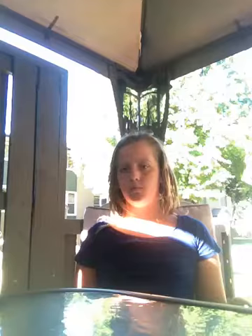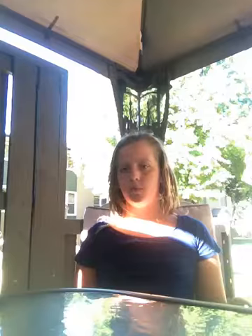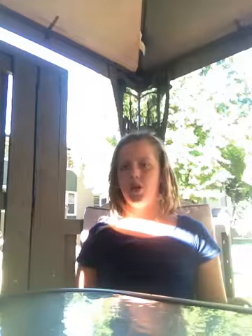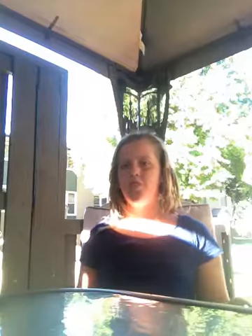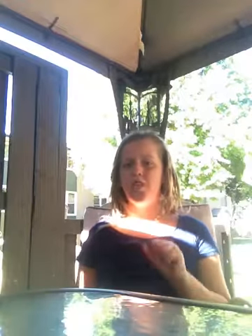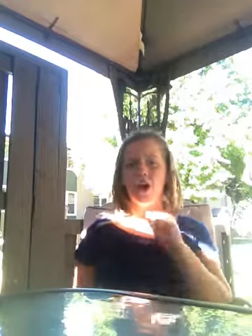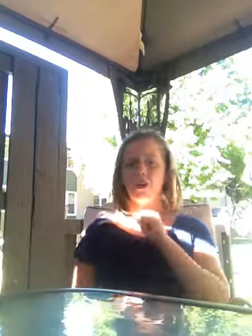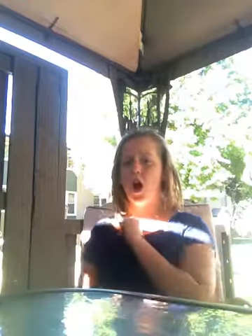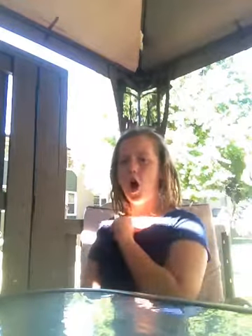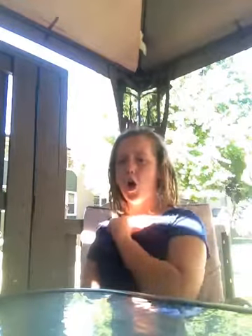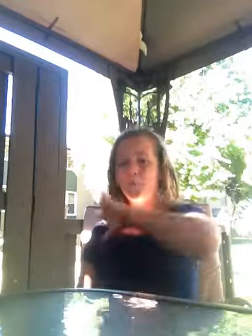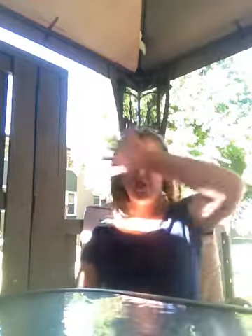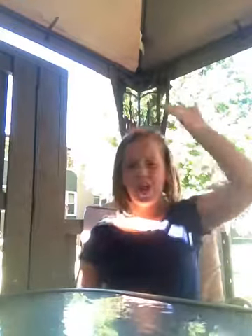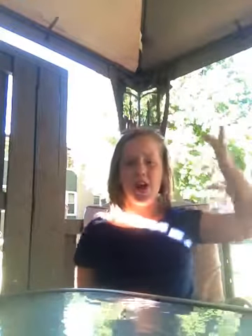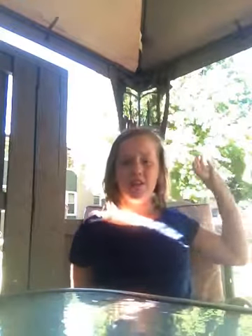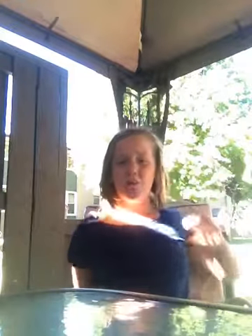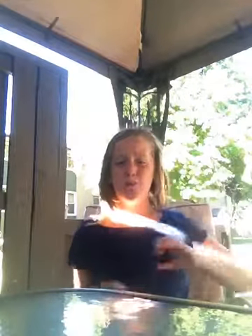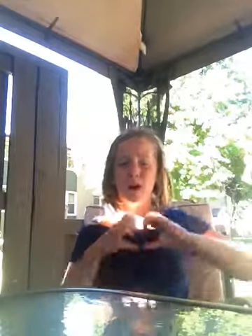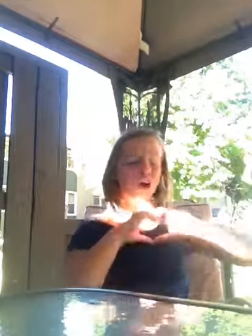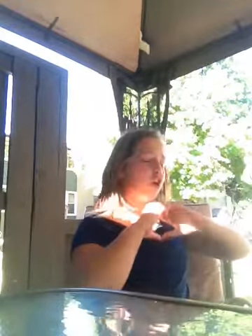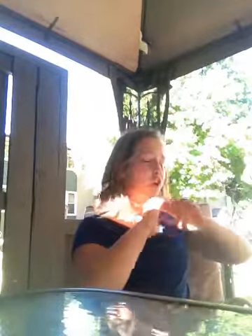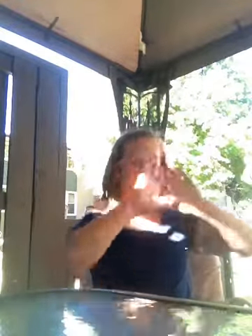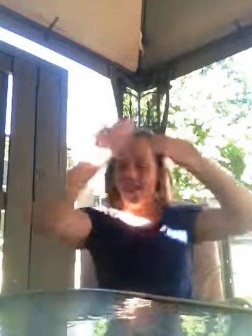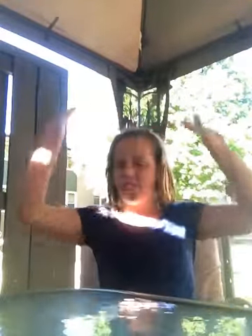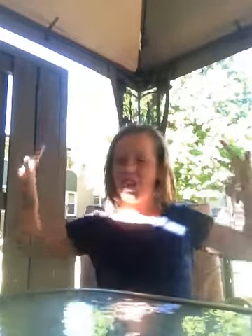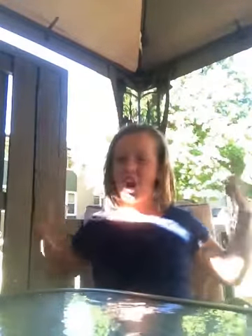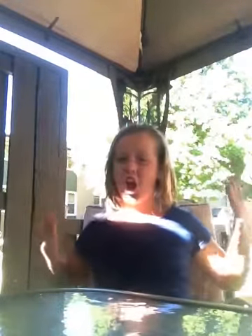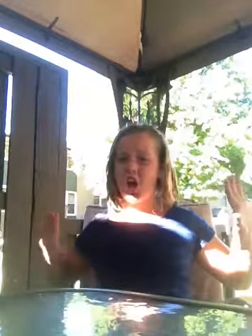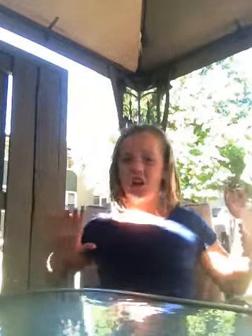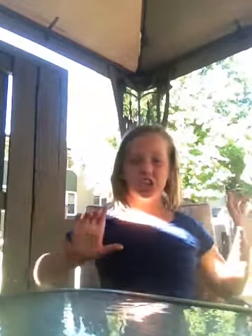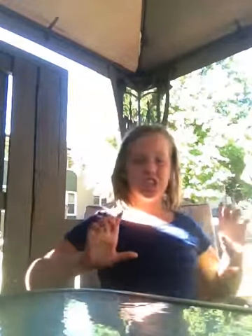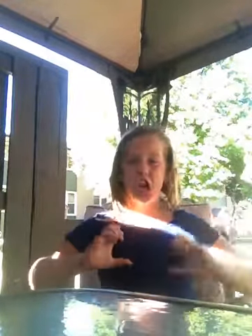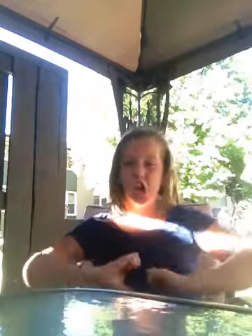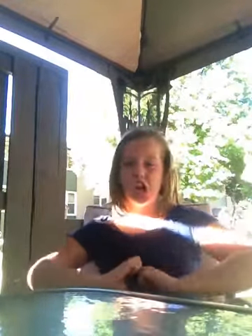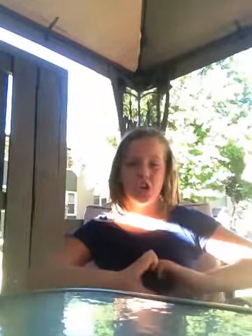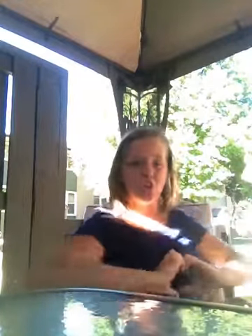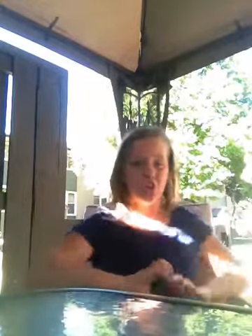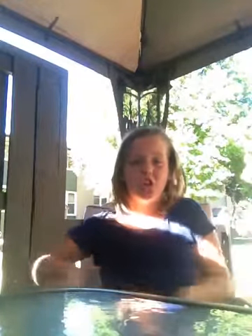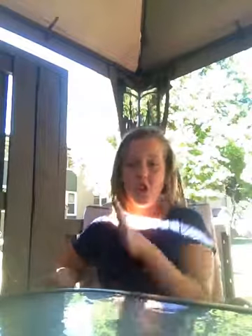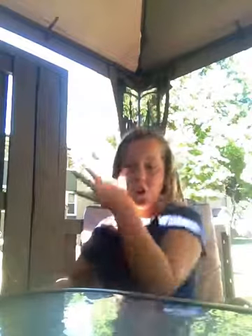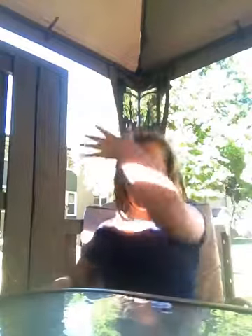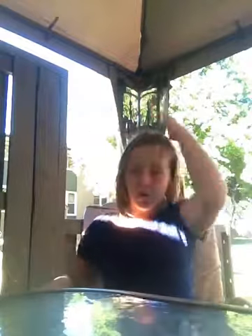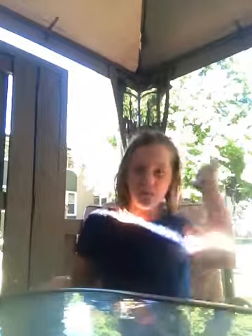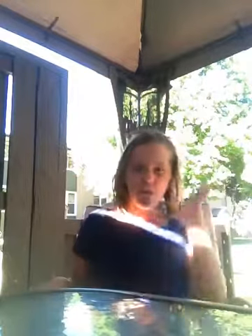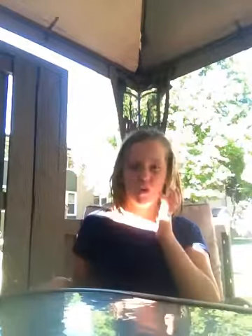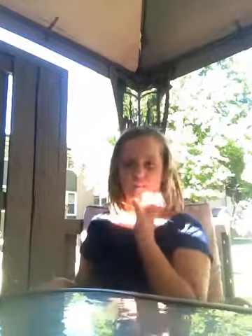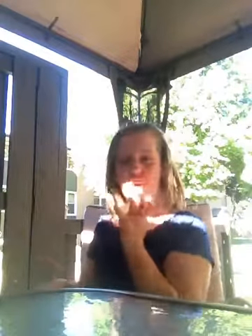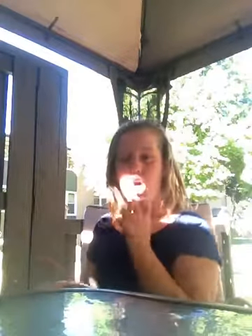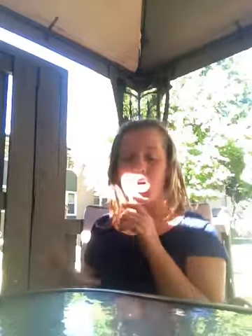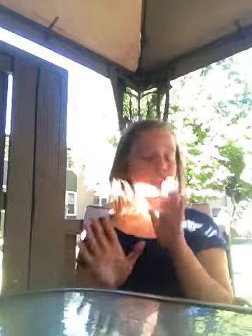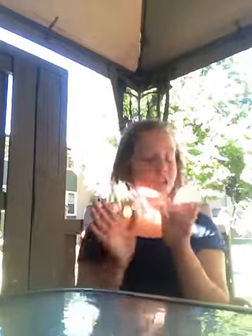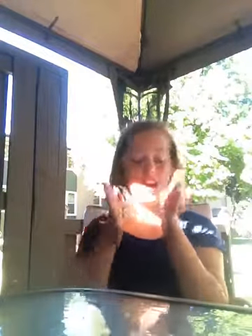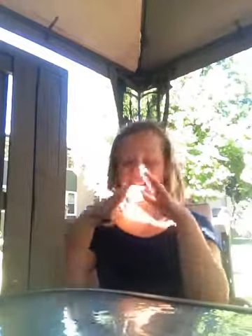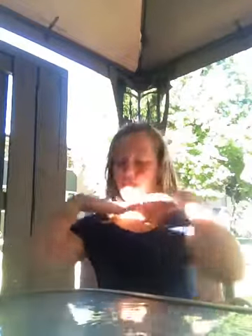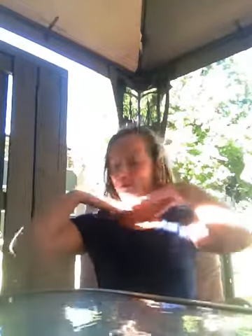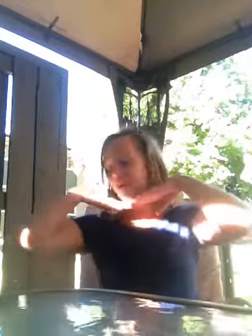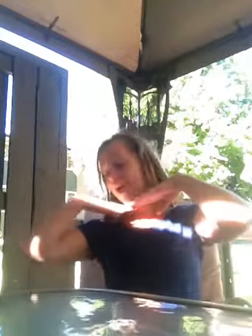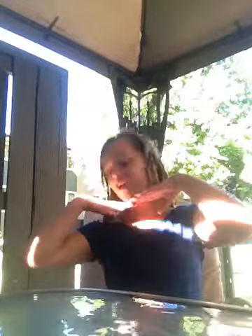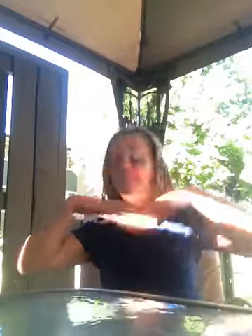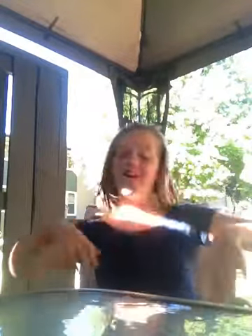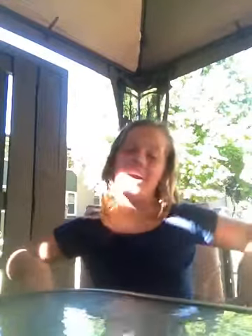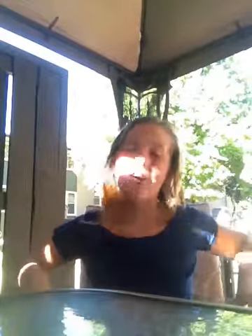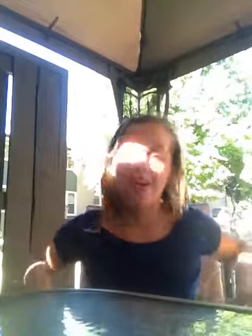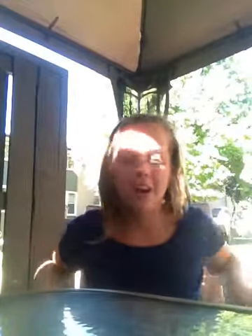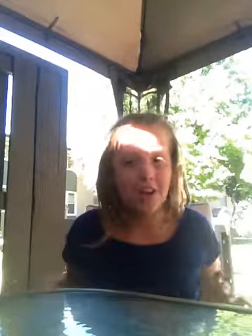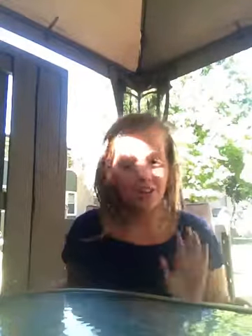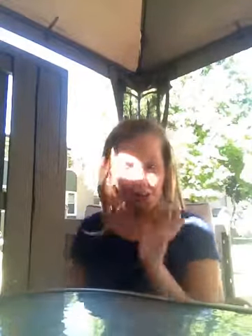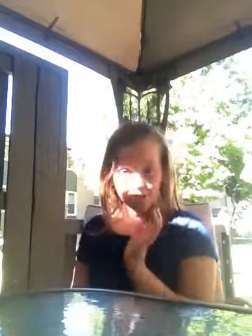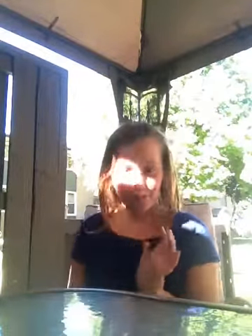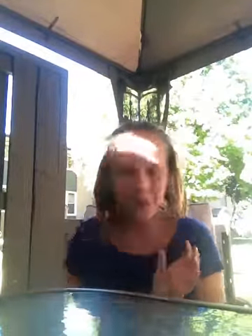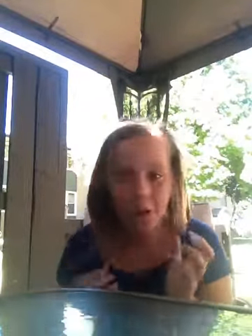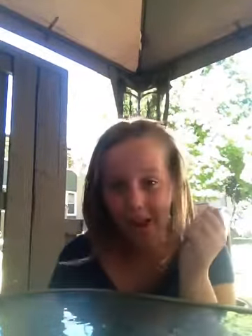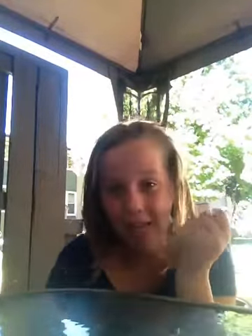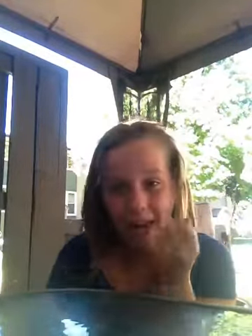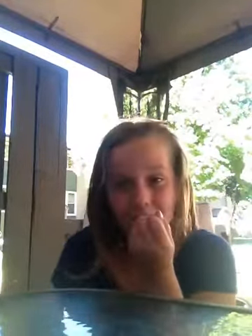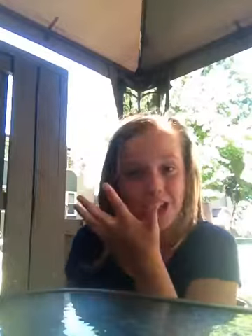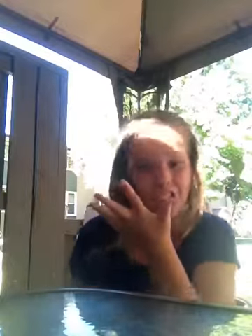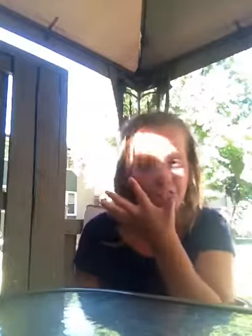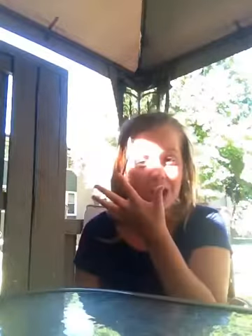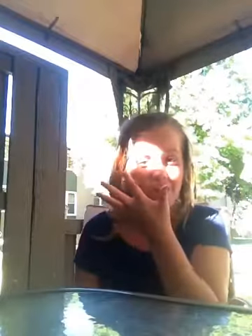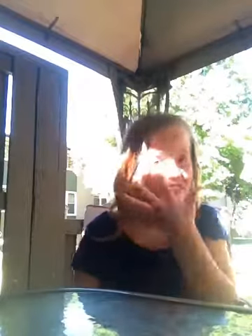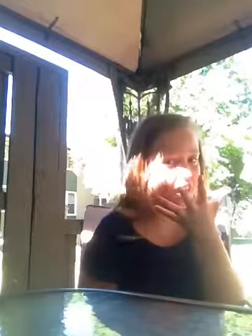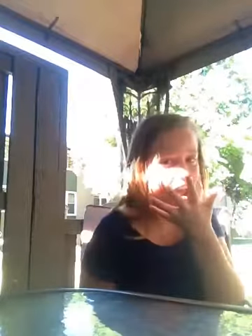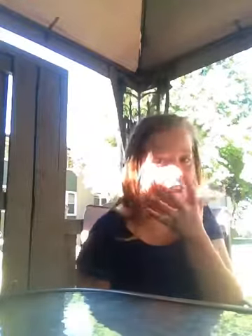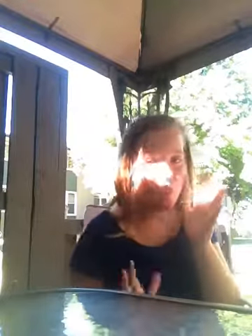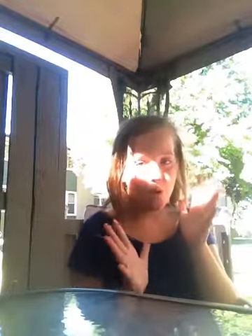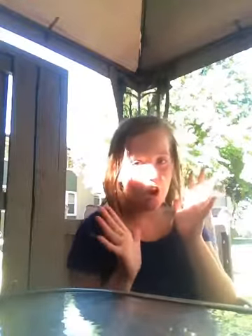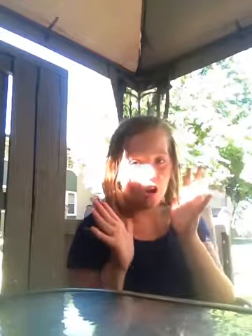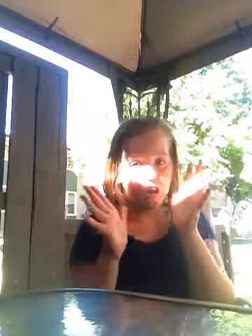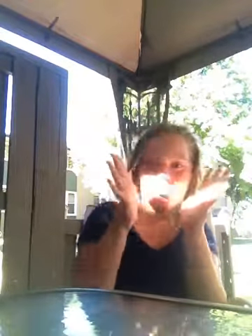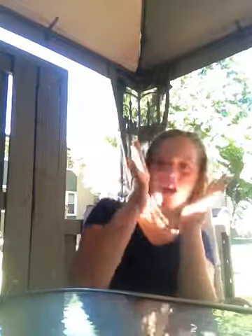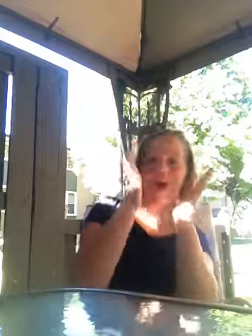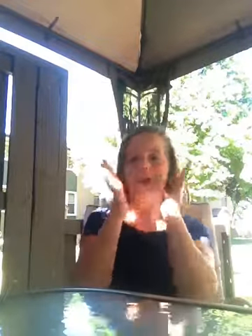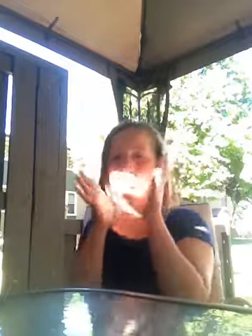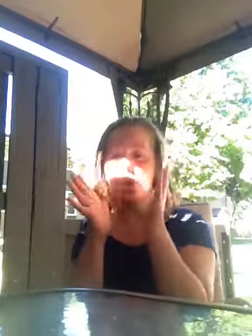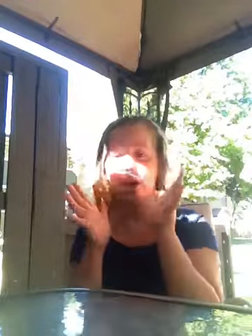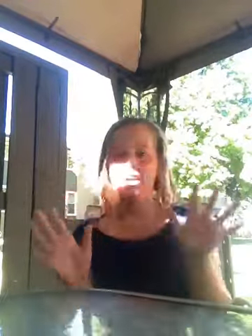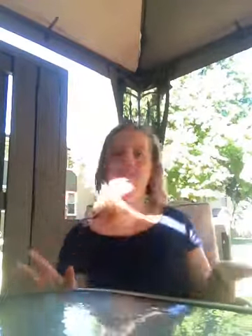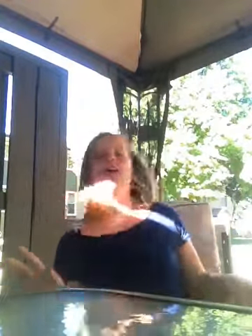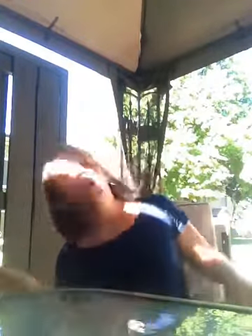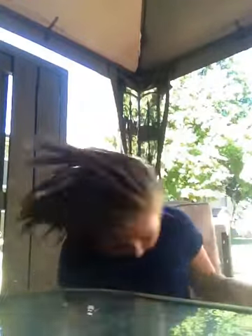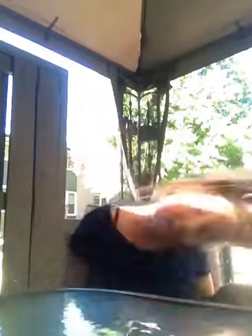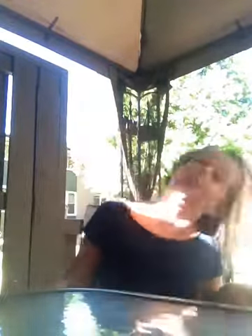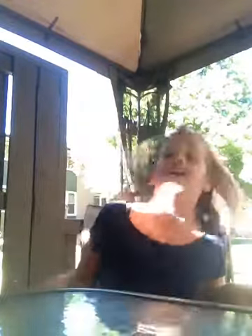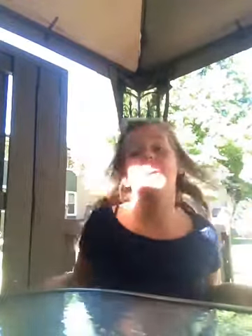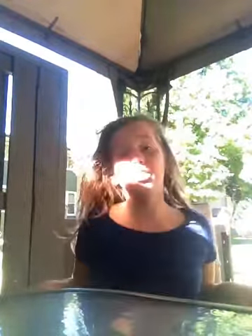Gaby